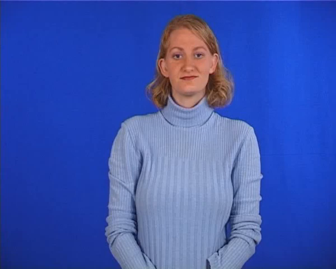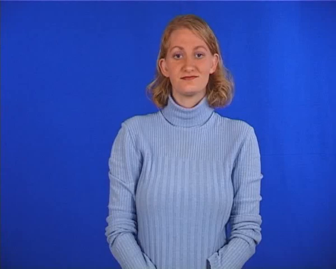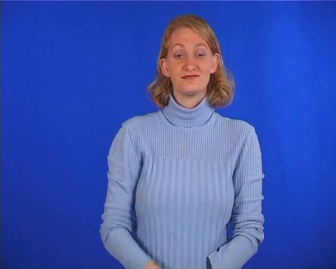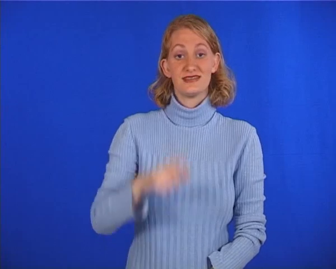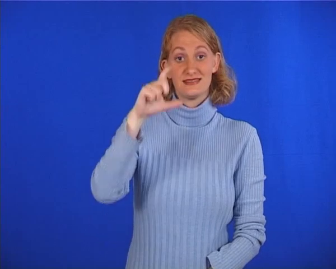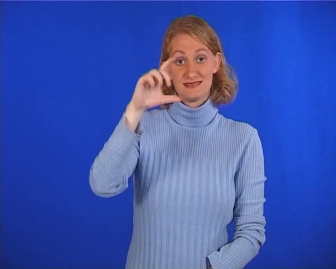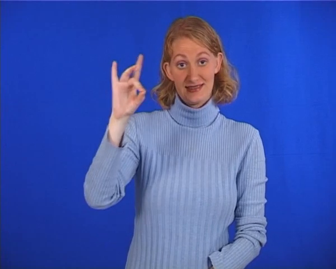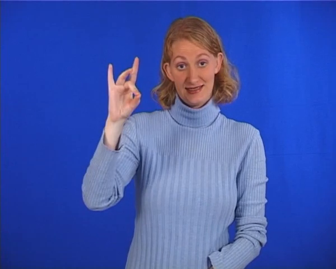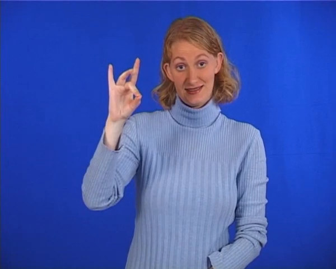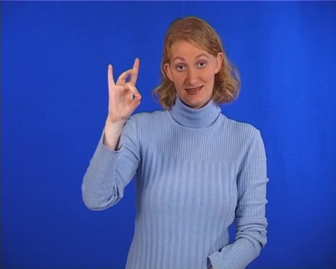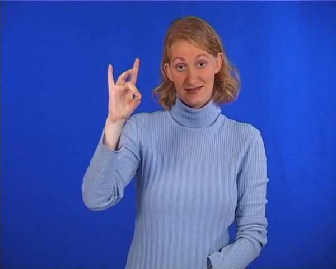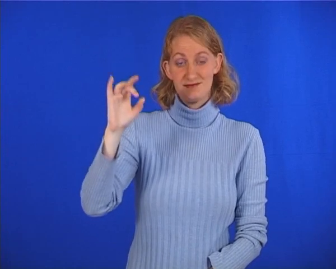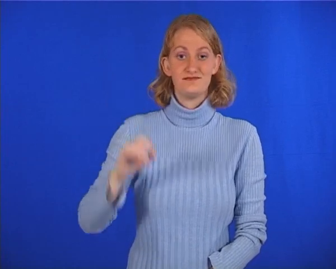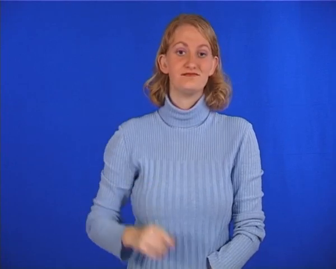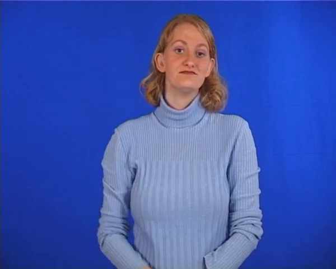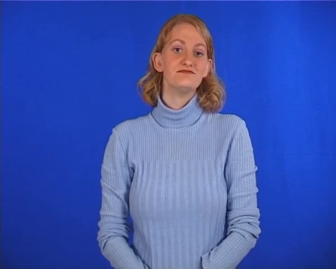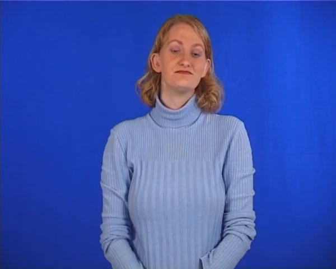cd